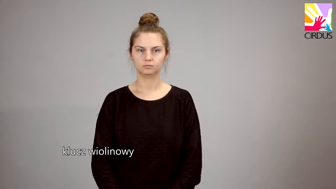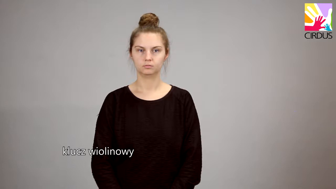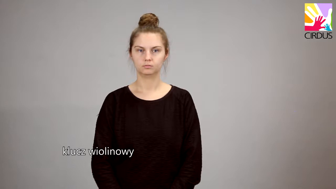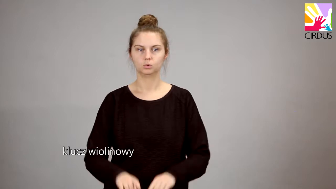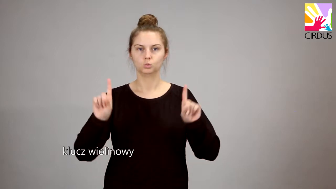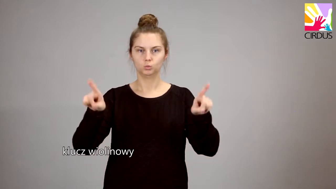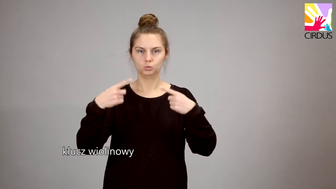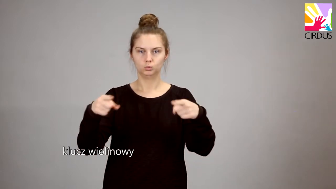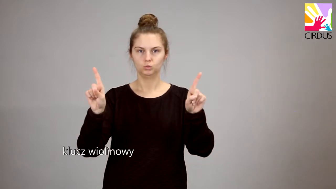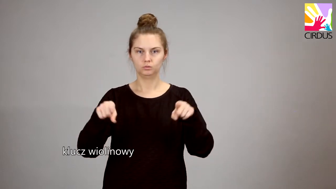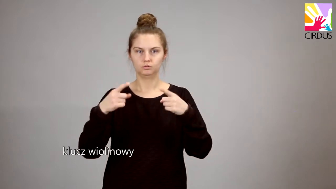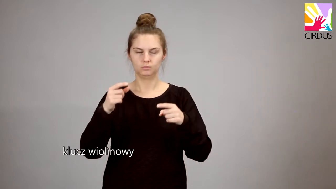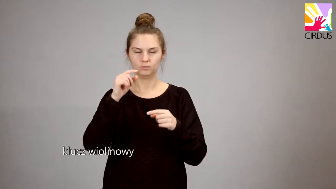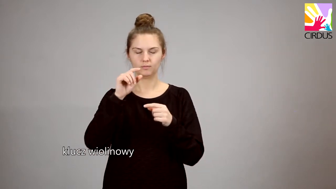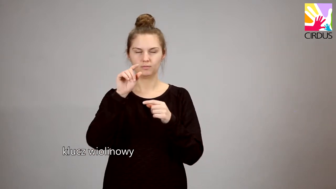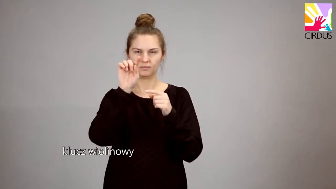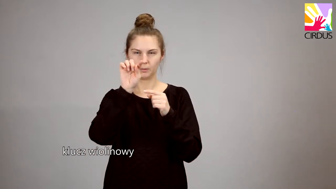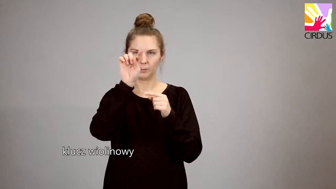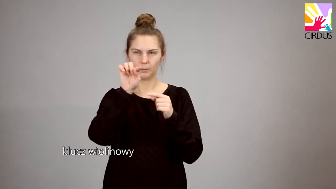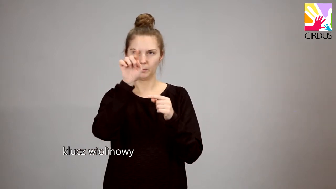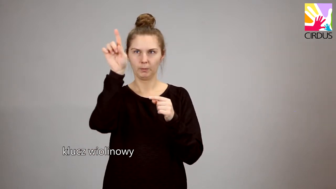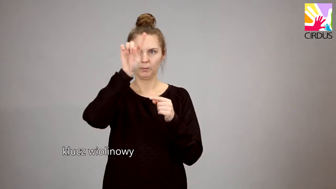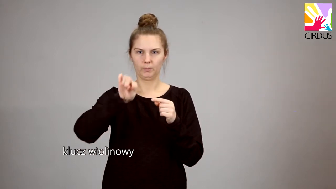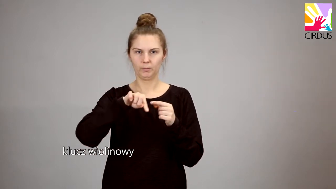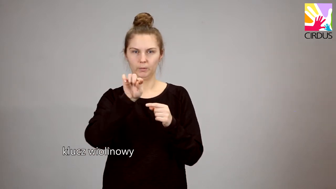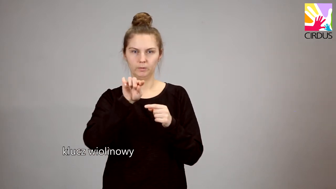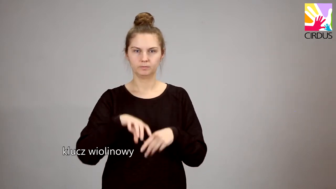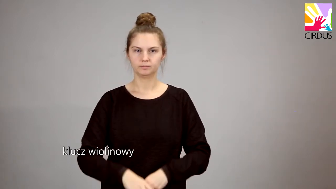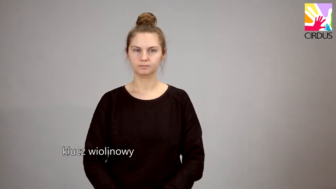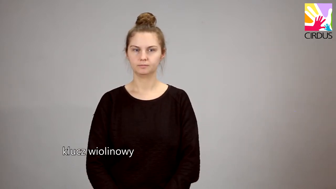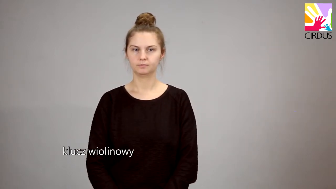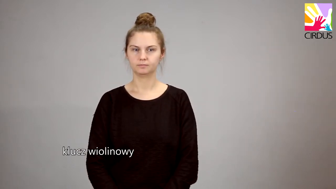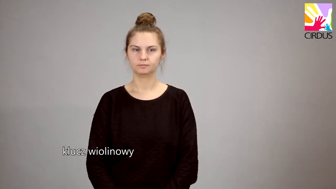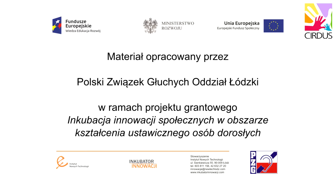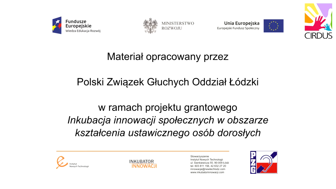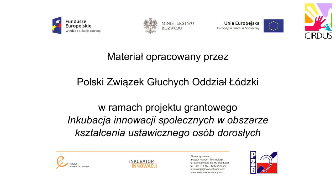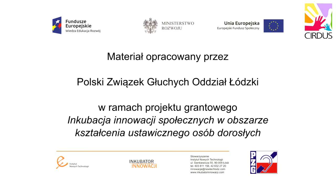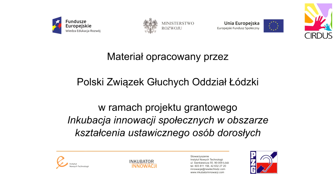klucz wiolinowy